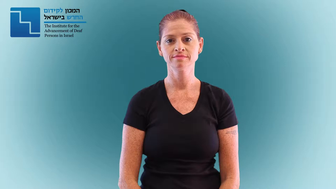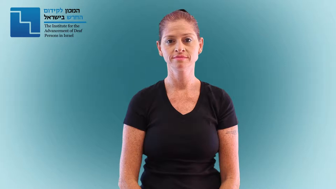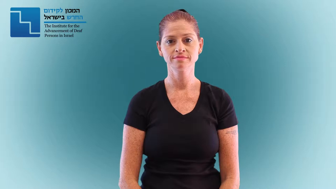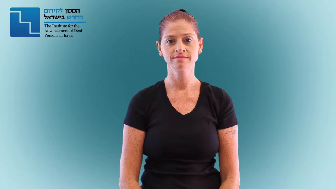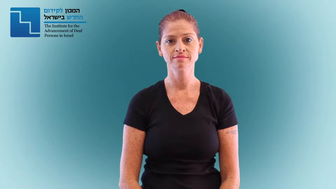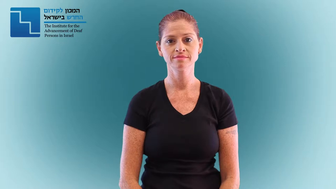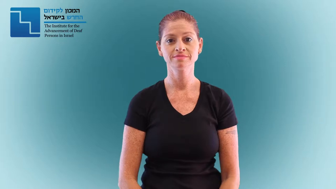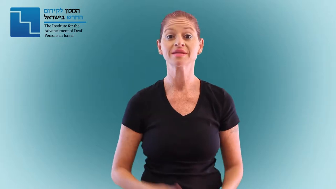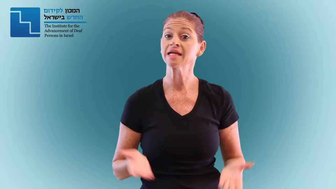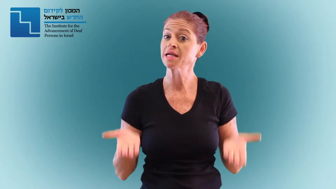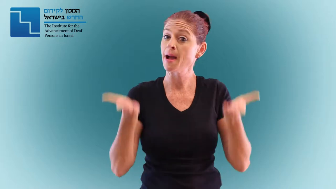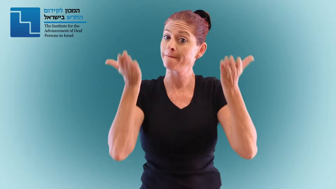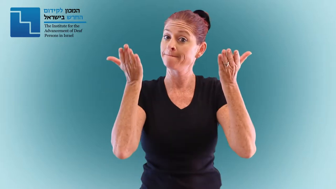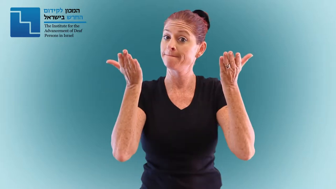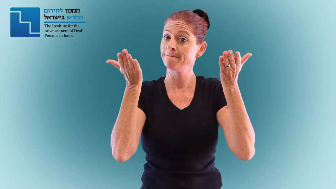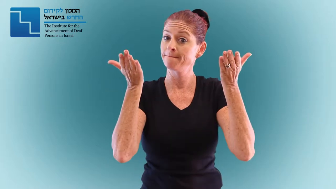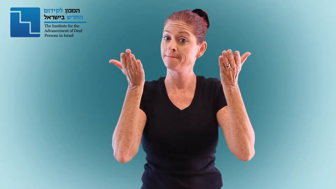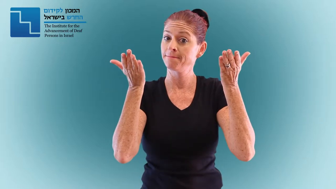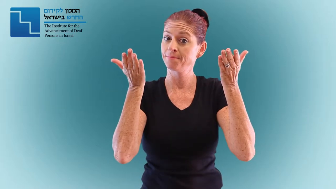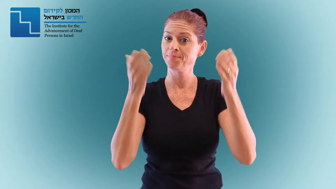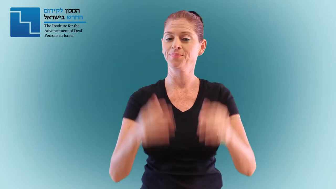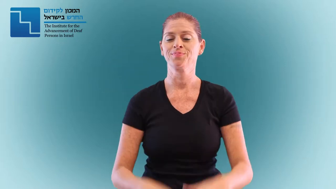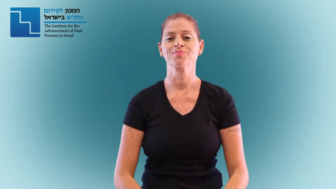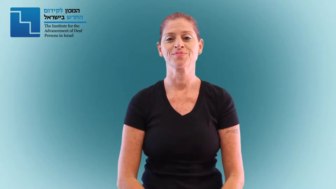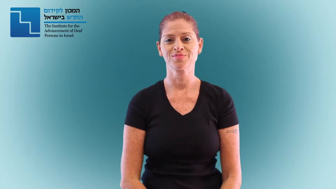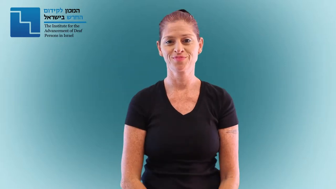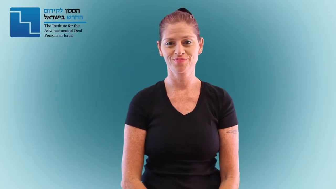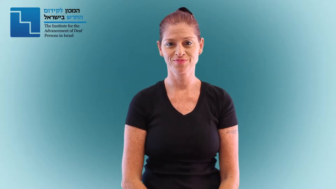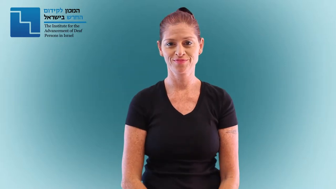לקום